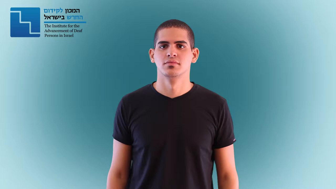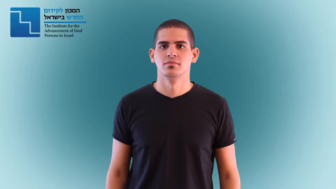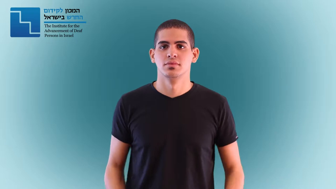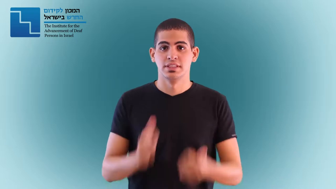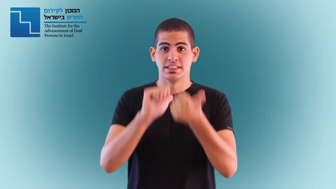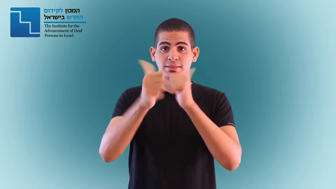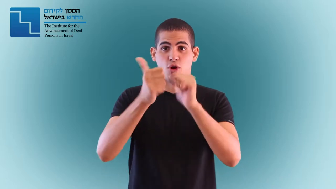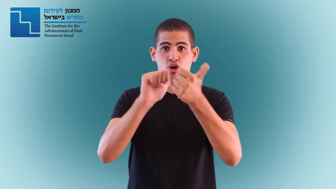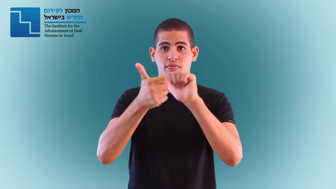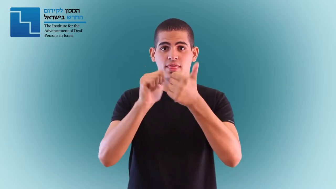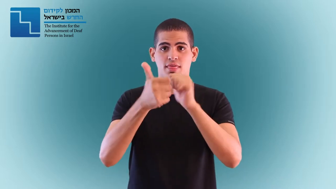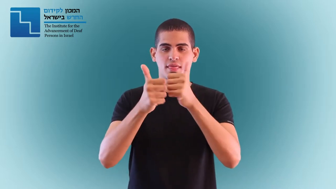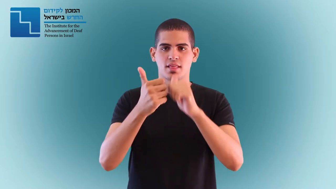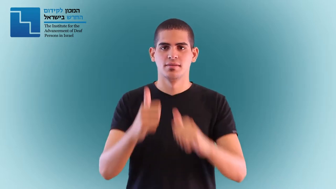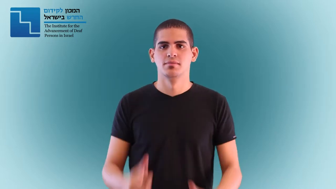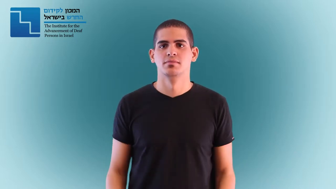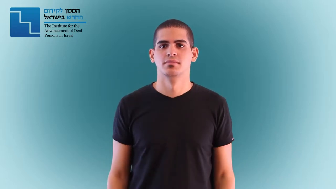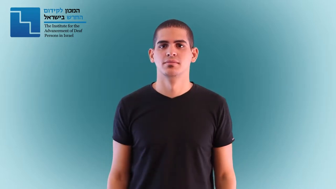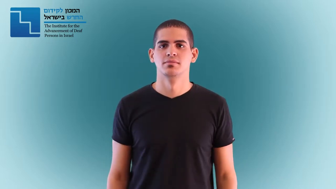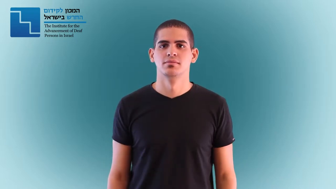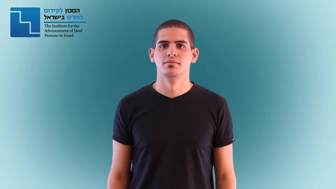ספורט